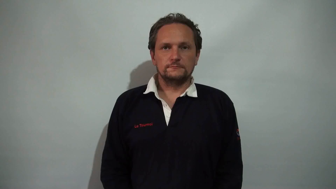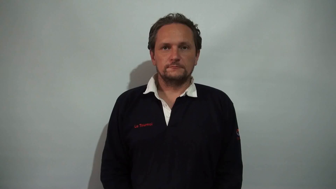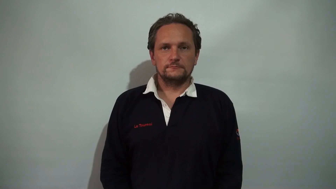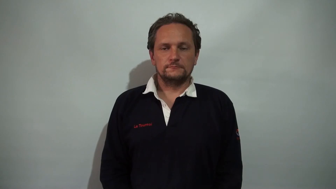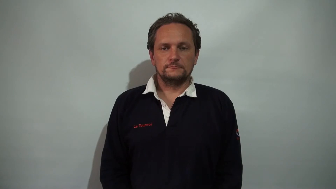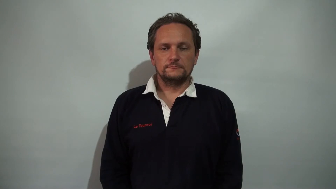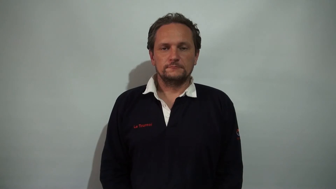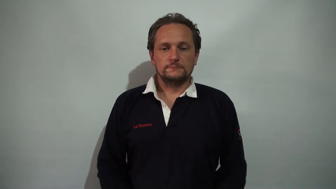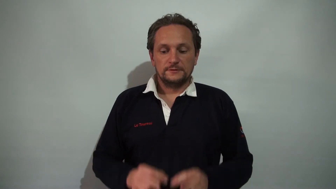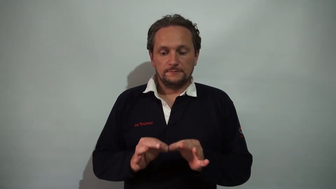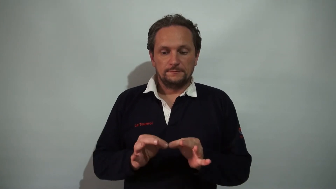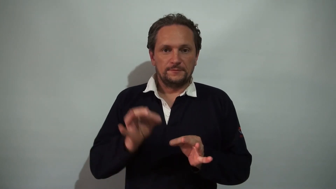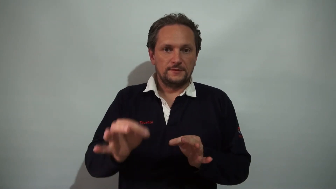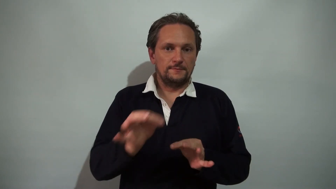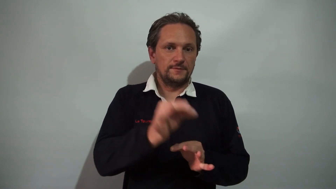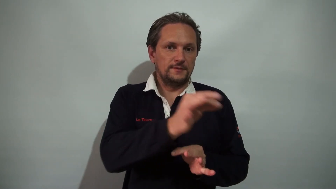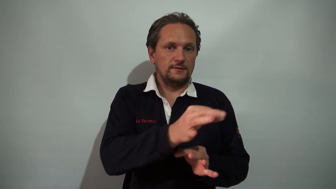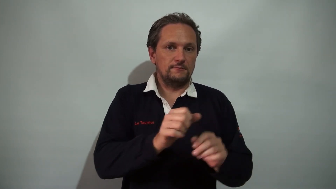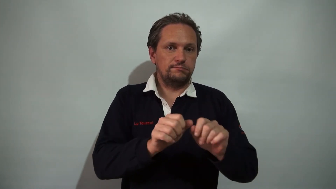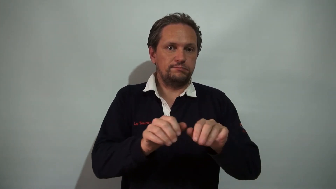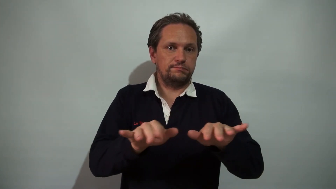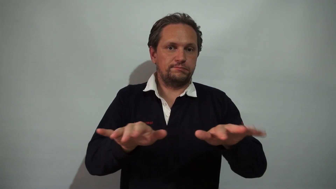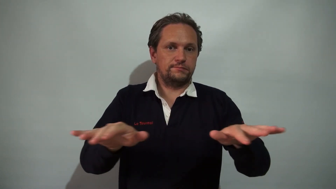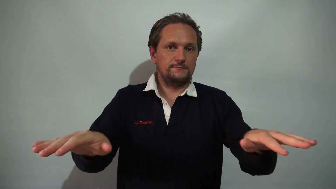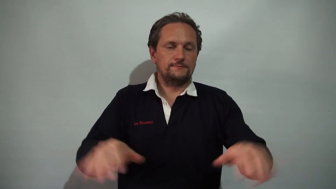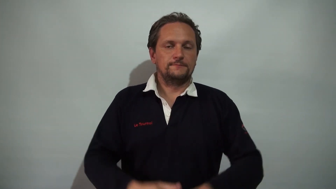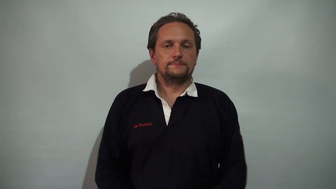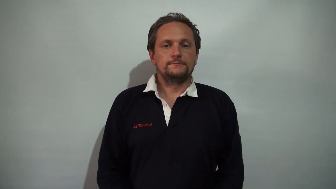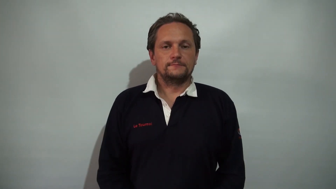Contamination